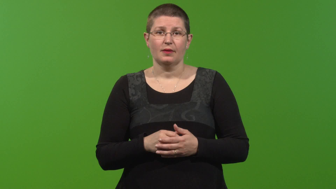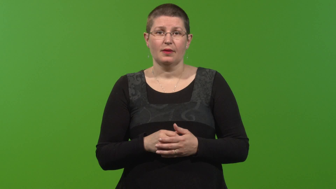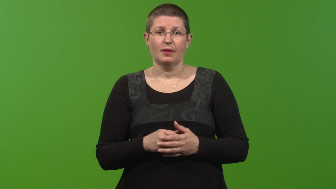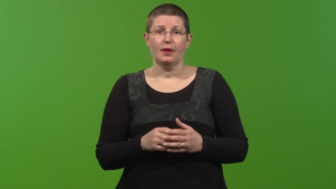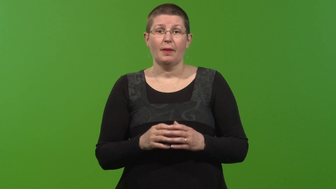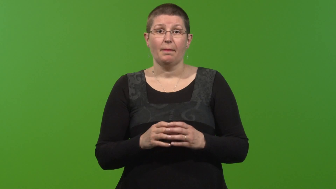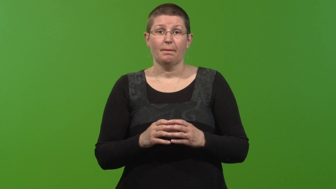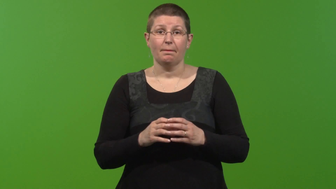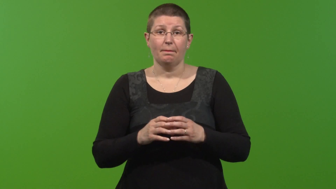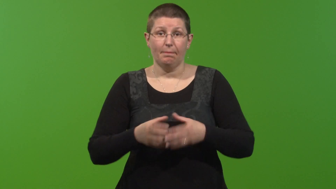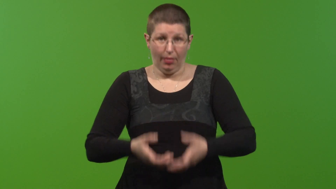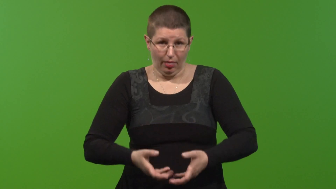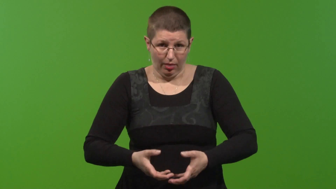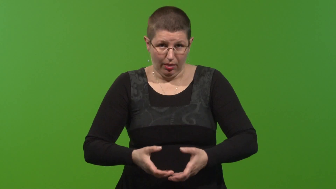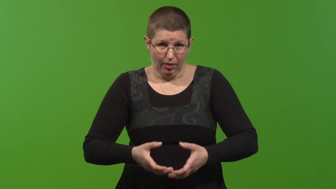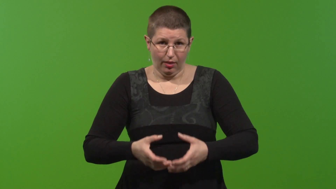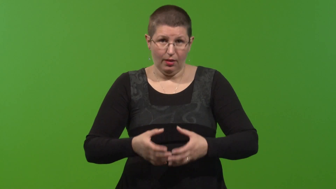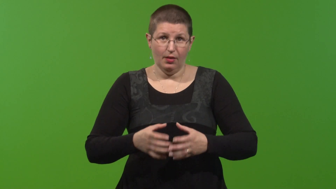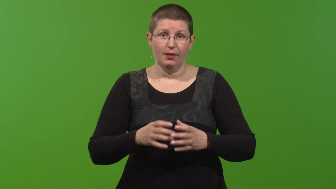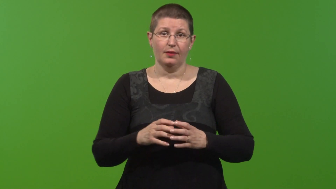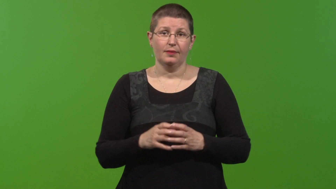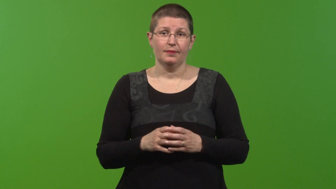Hella niður